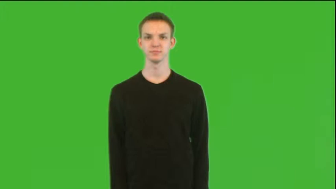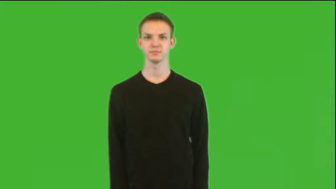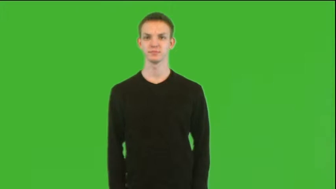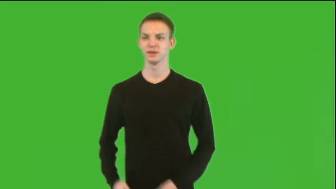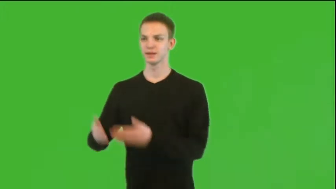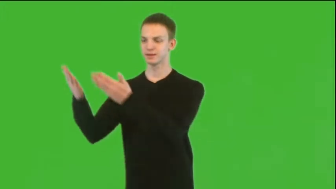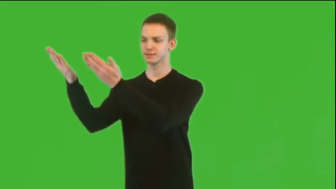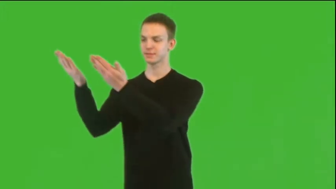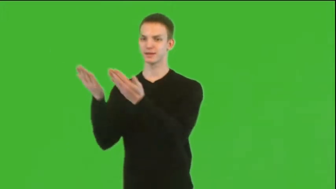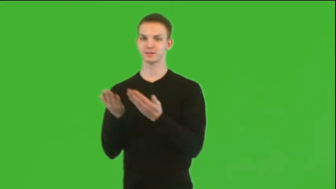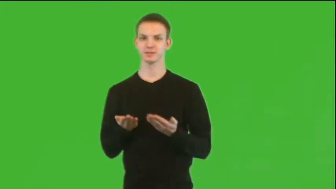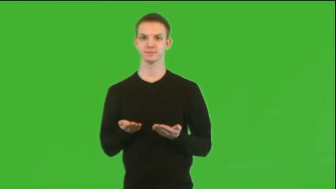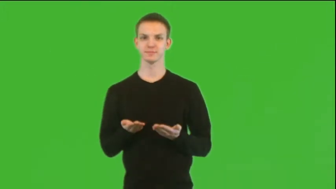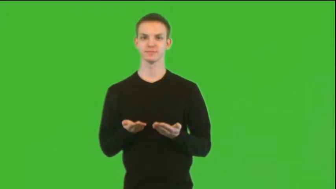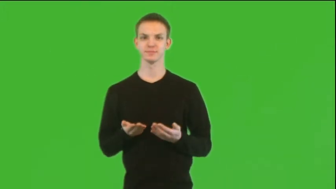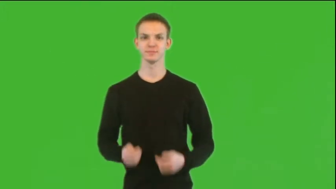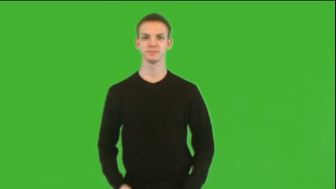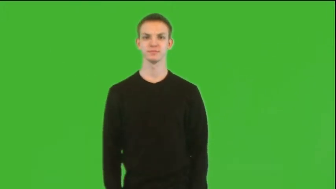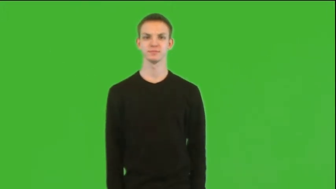zapraszać